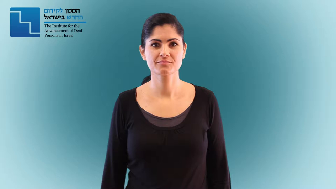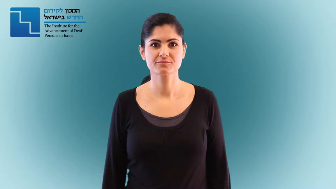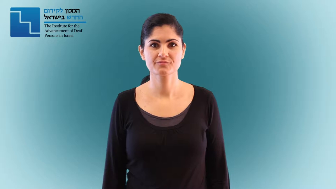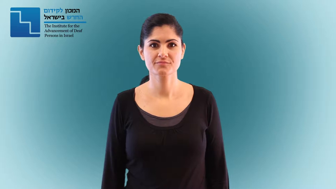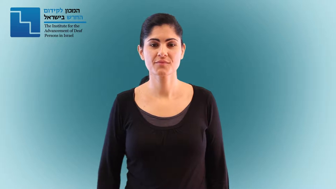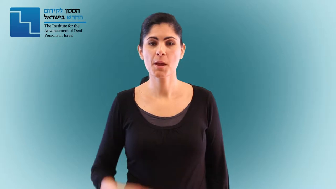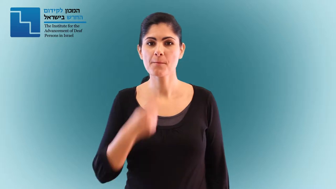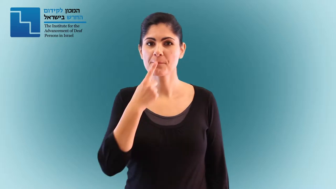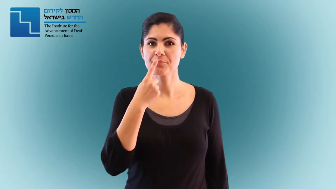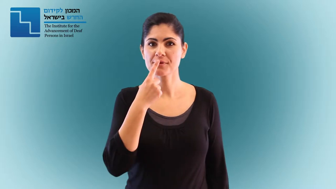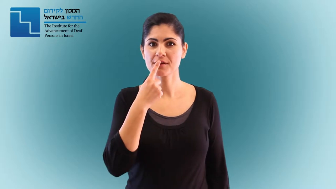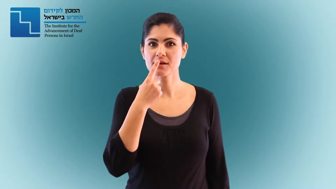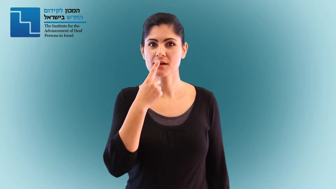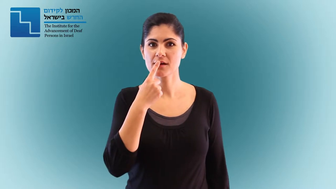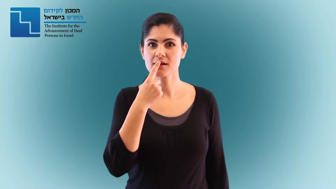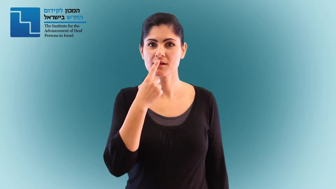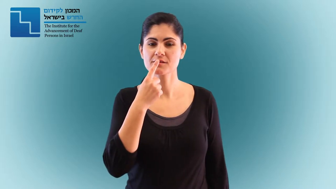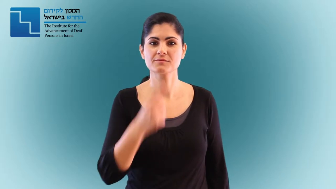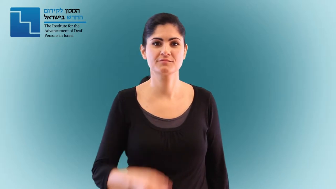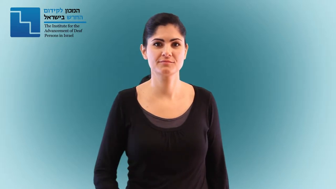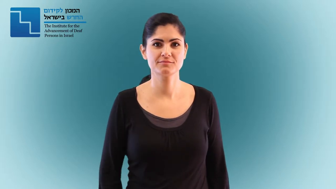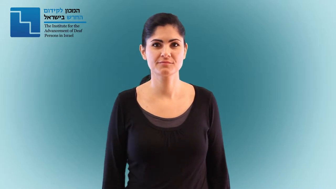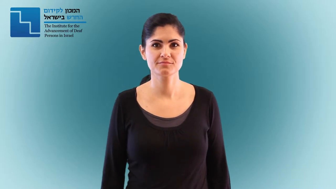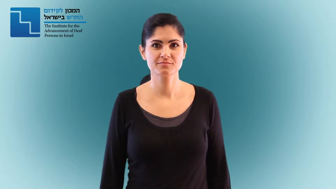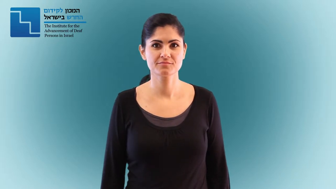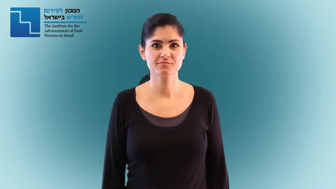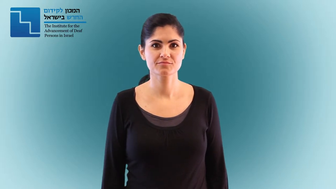פה